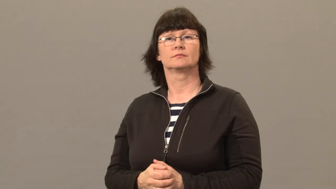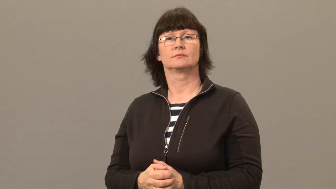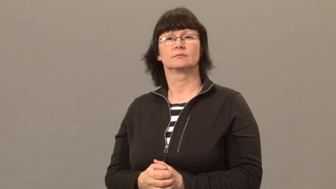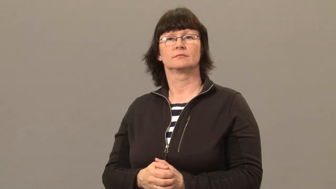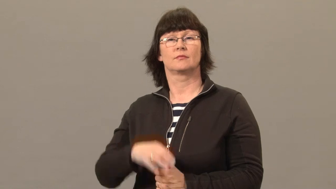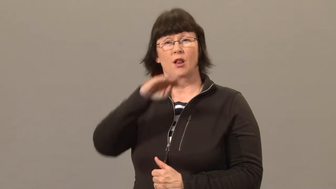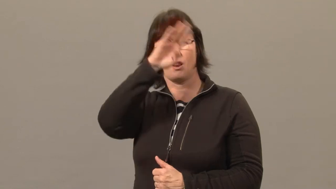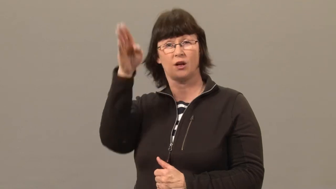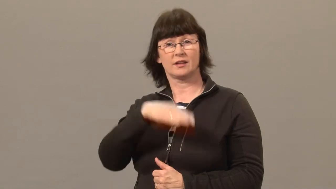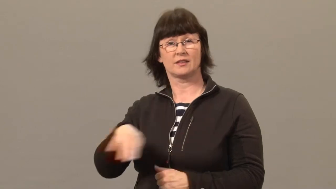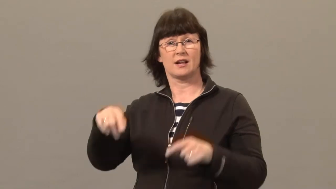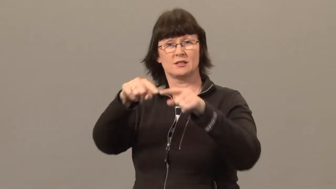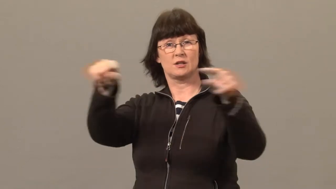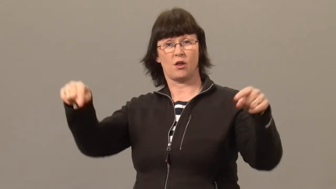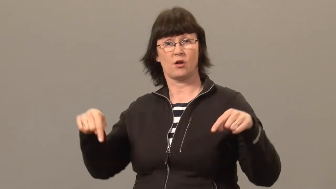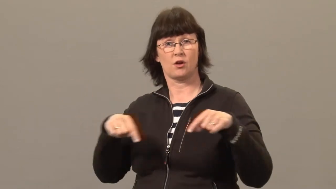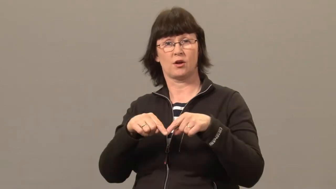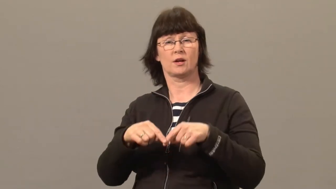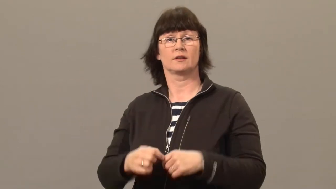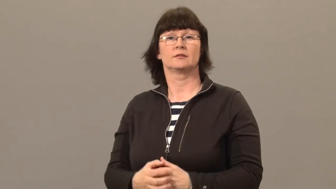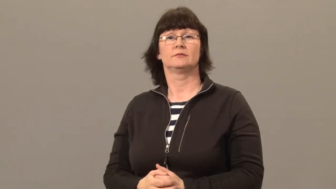laugardalslaug